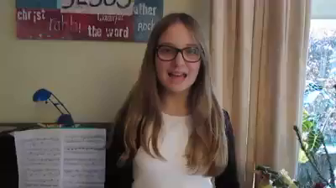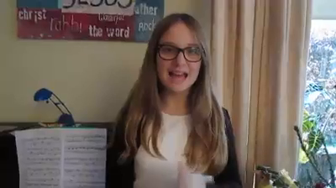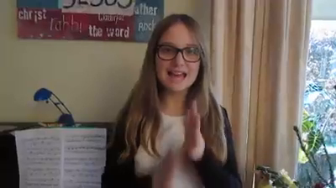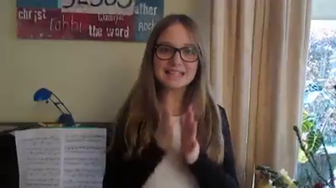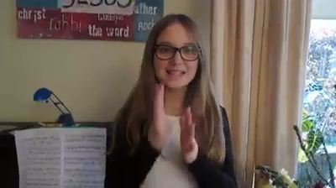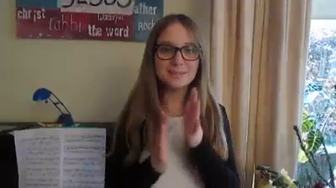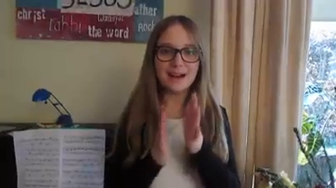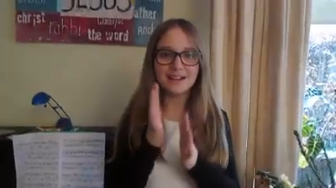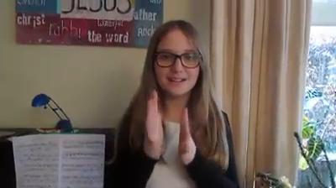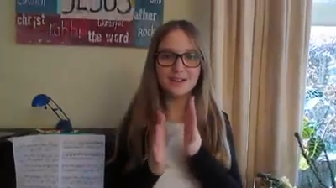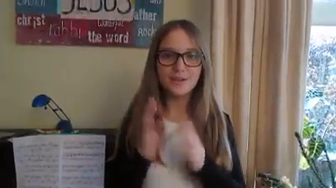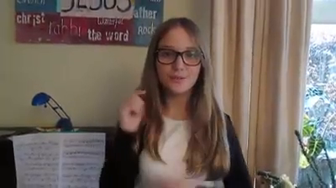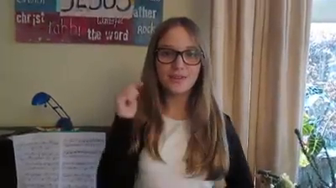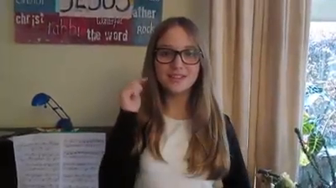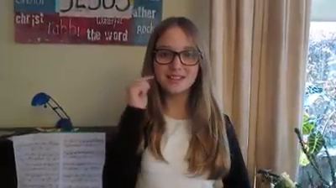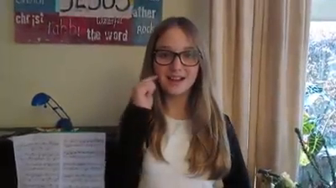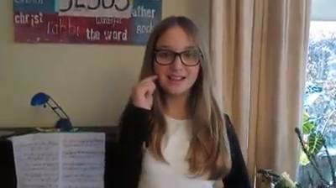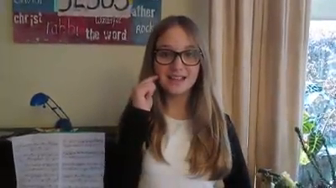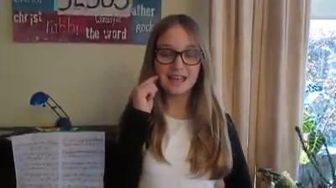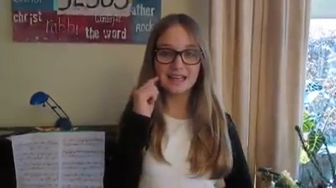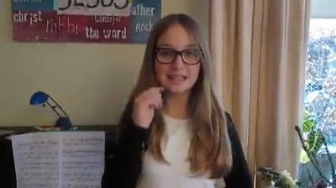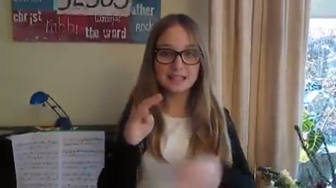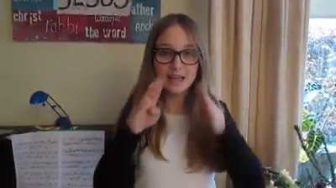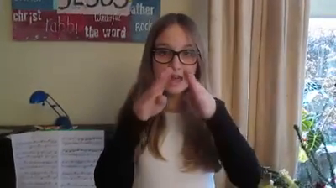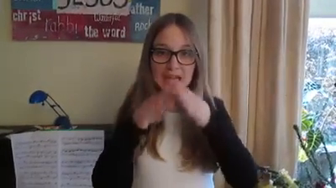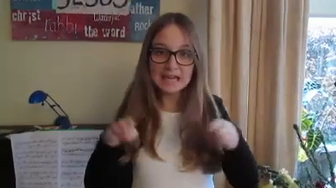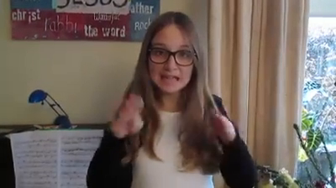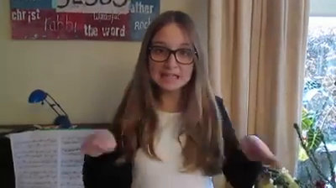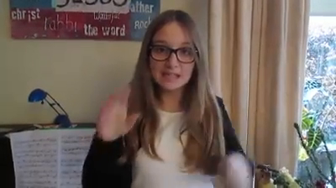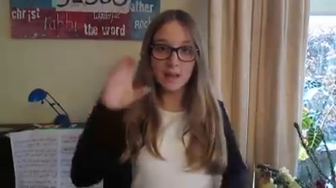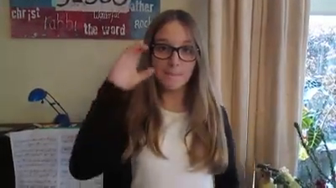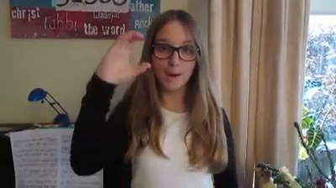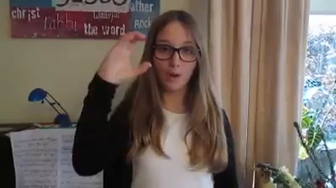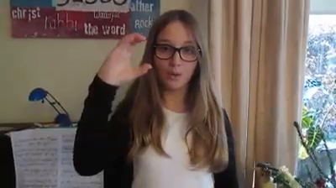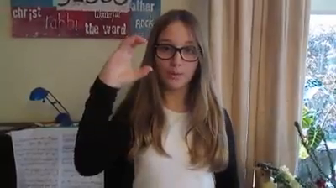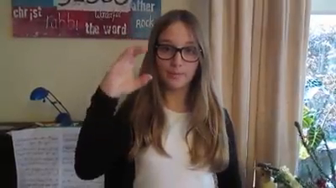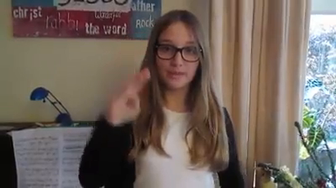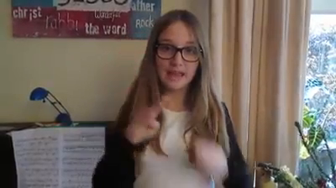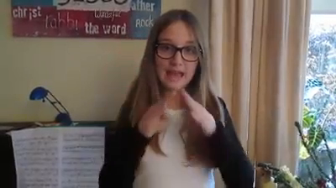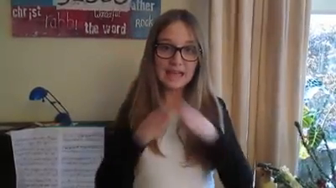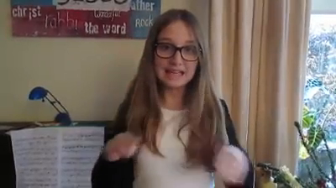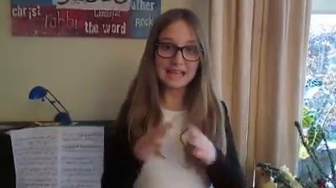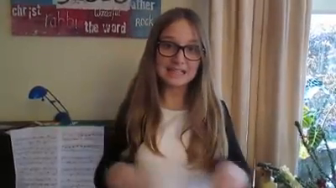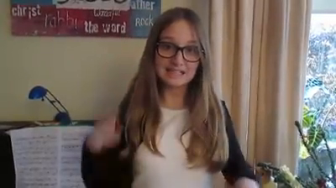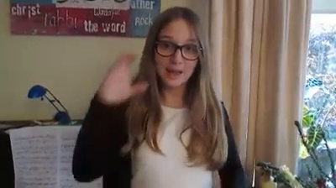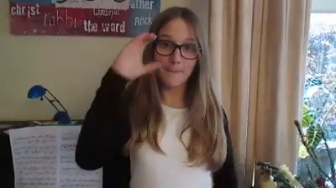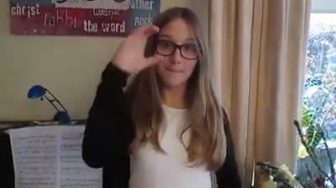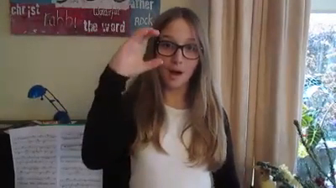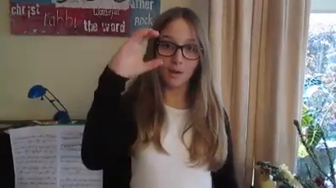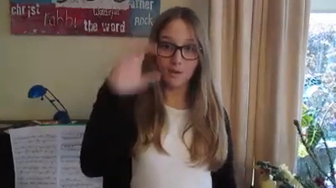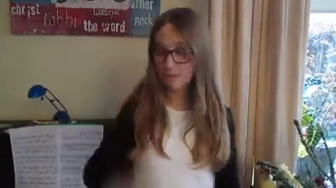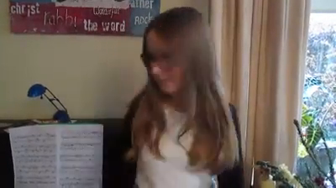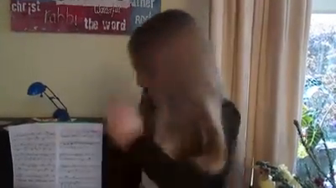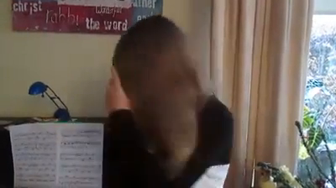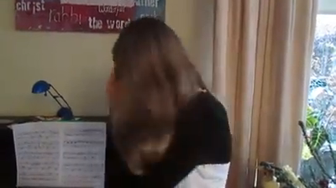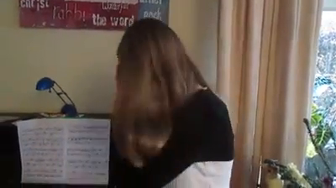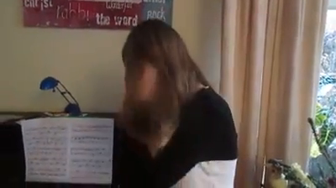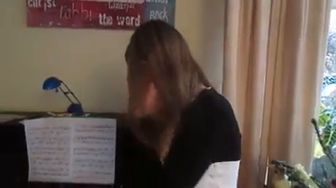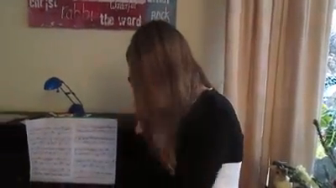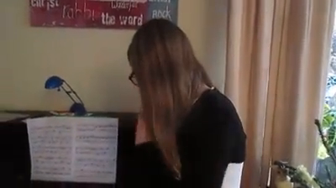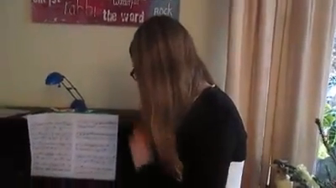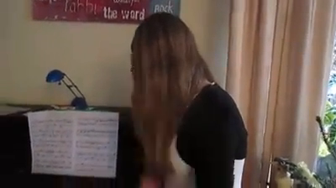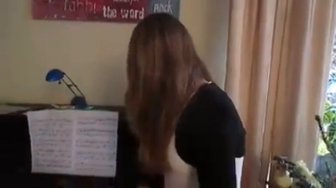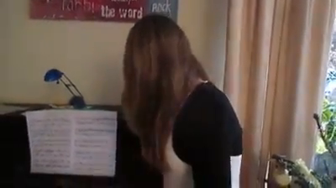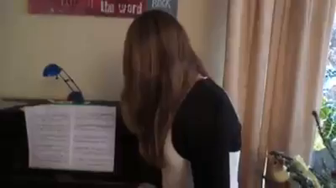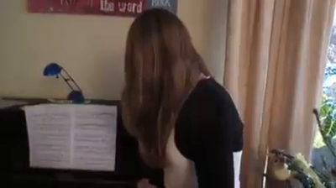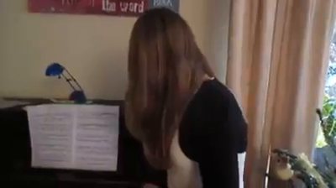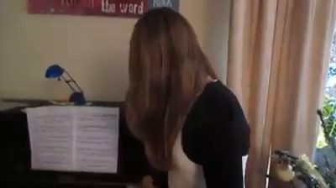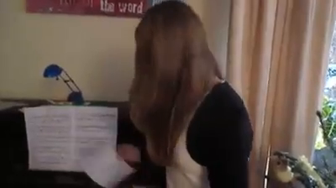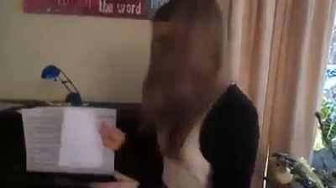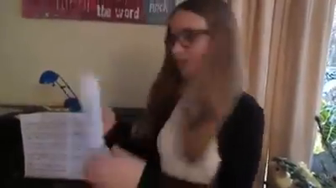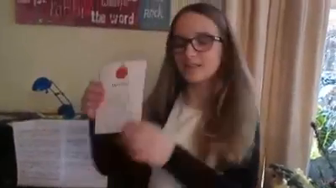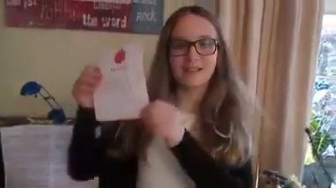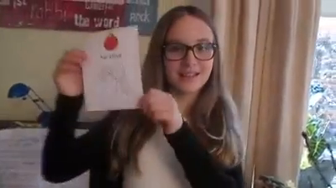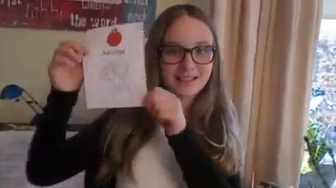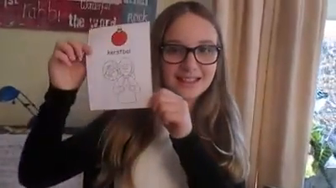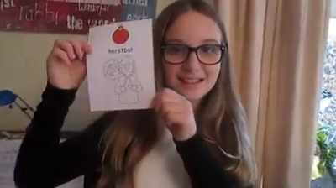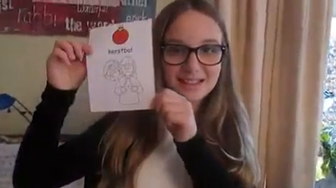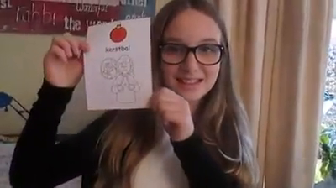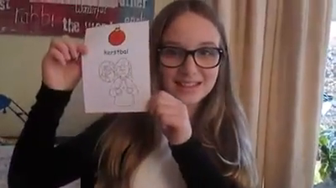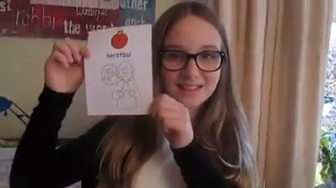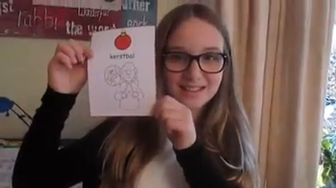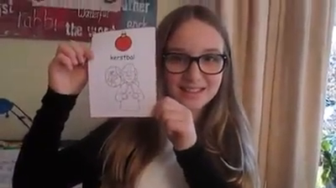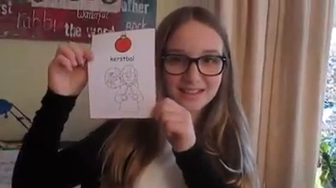Kerstbal